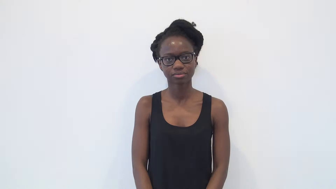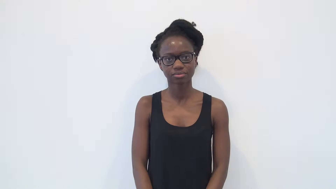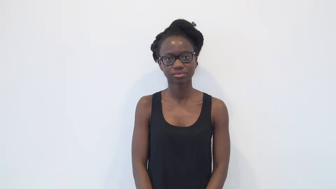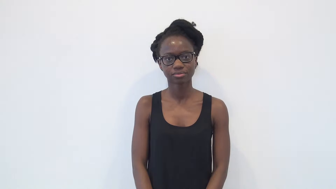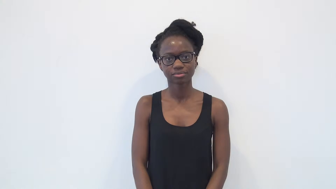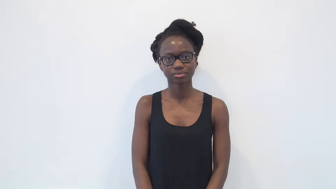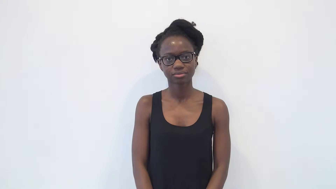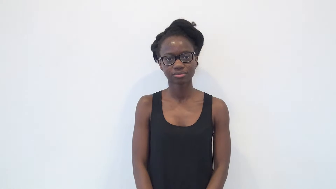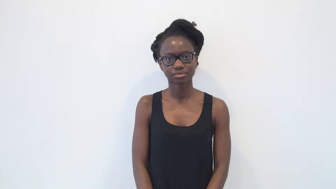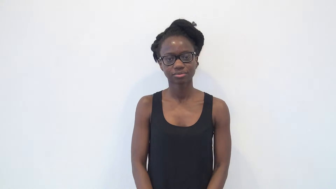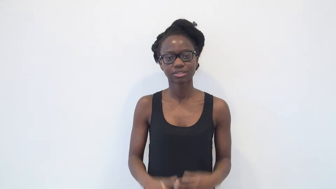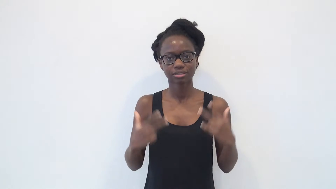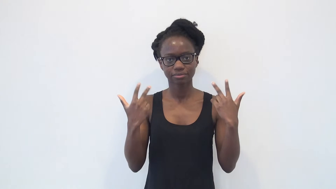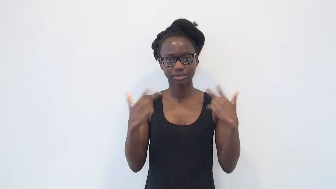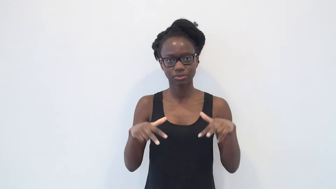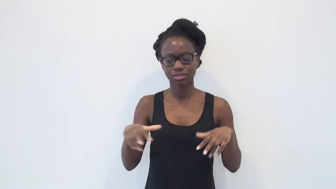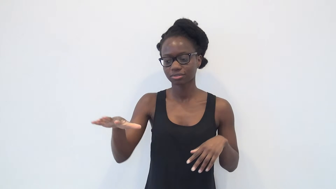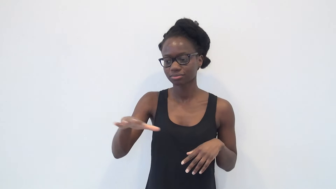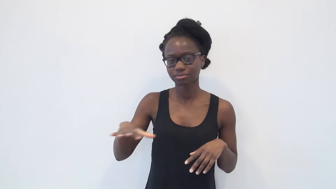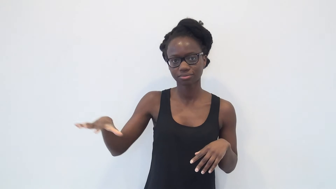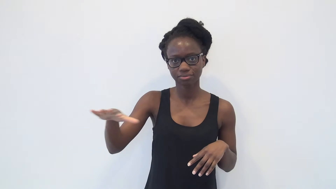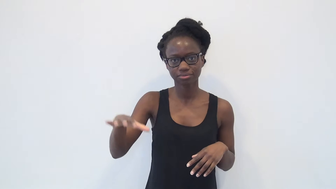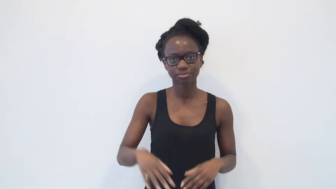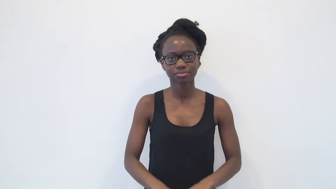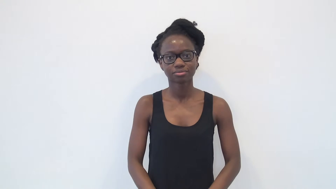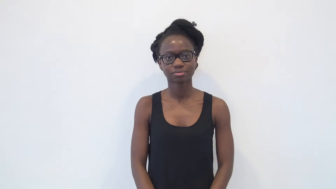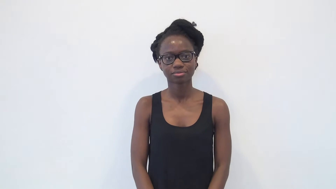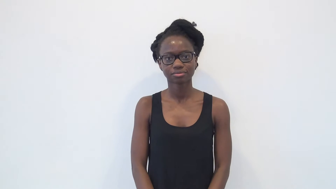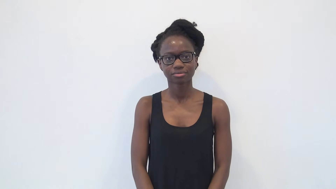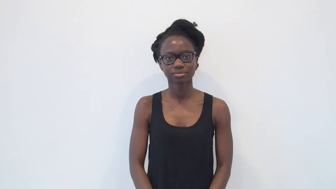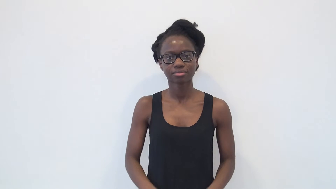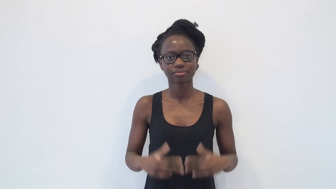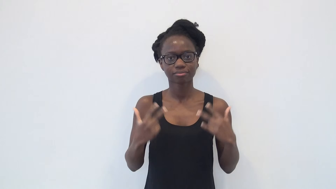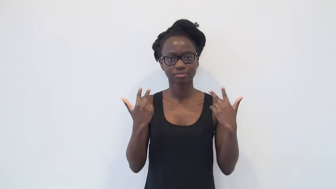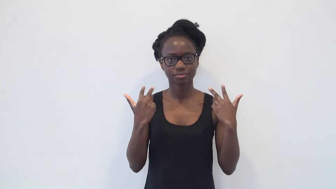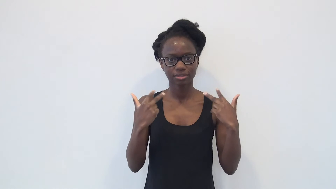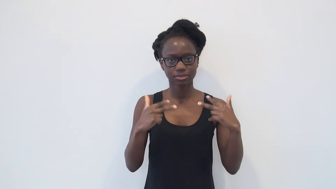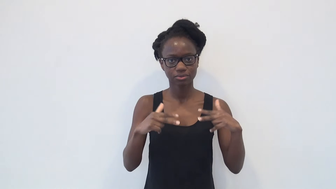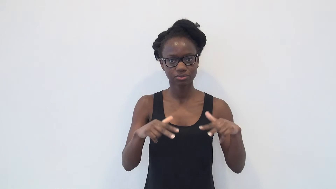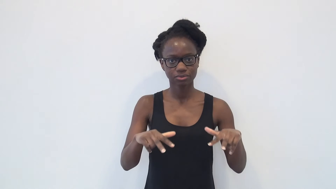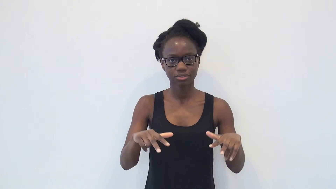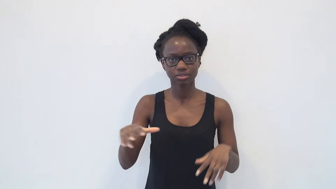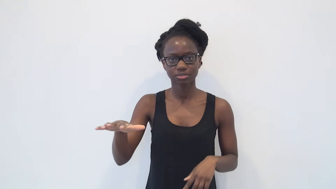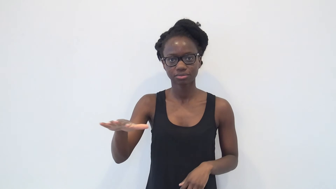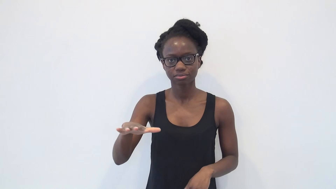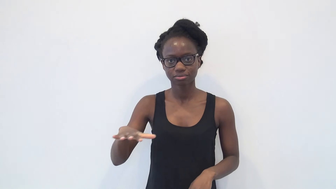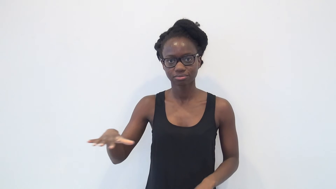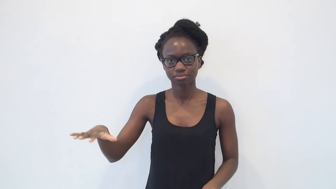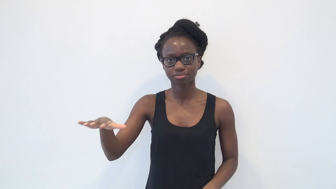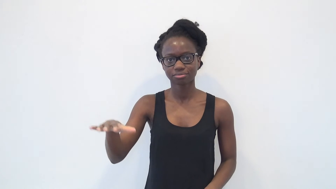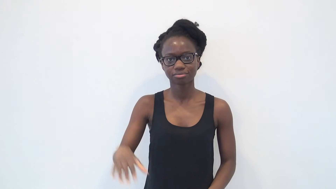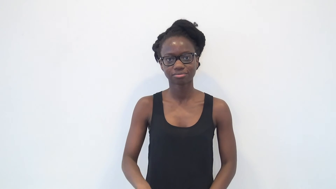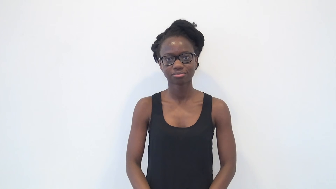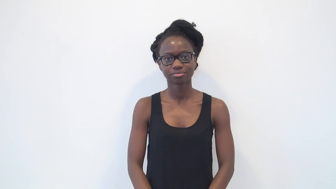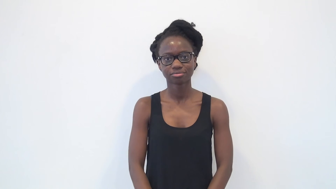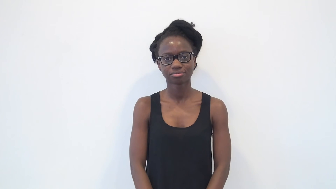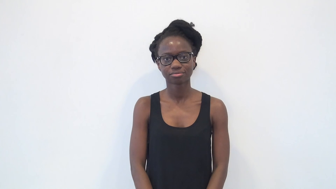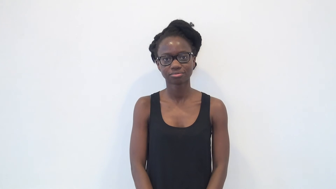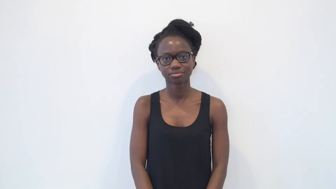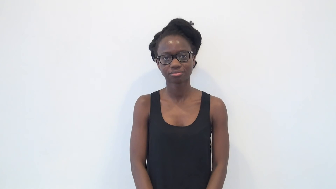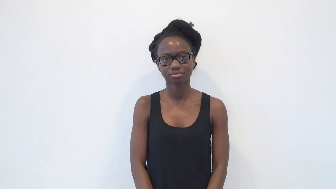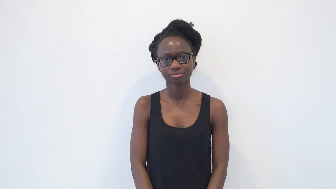vidéothèque